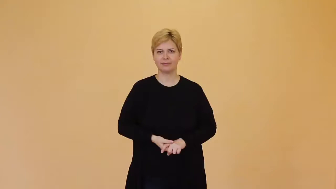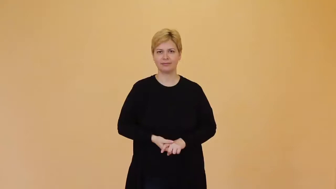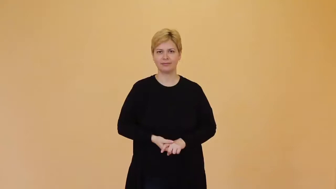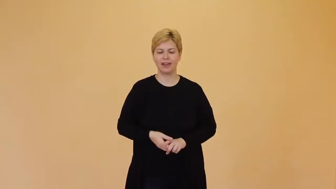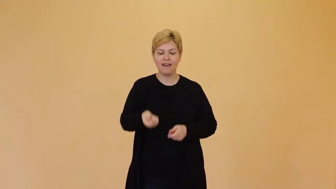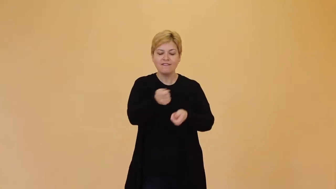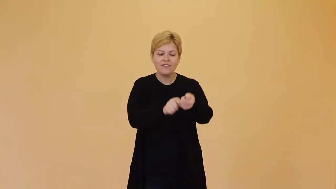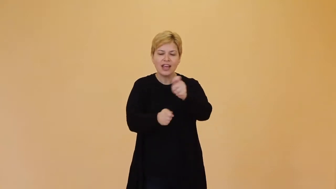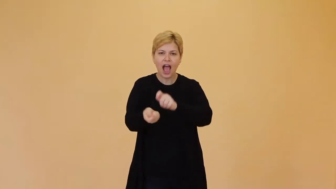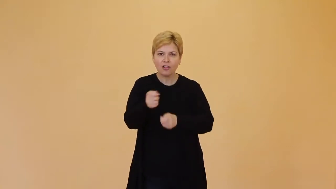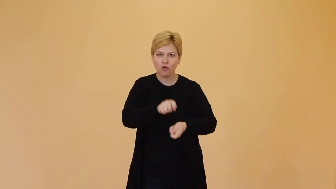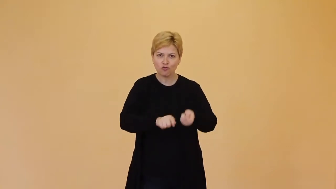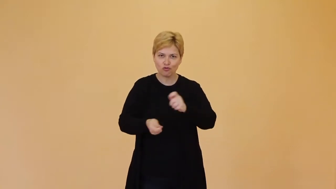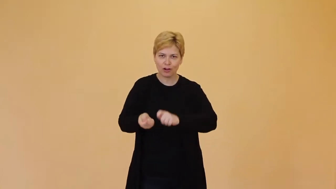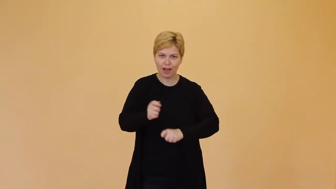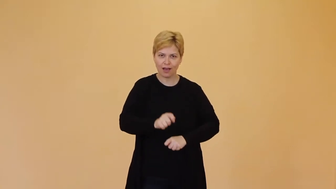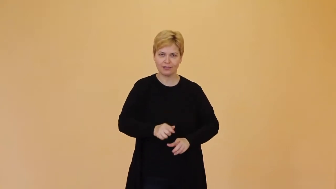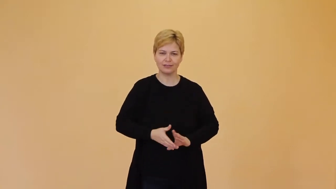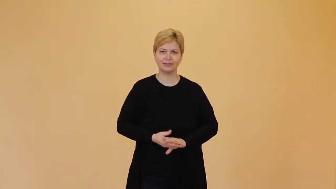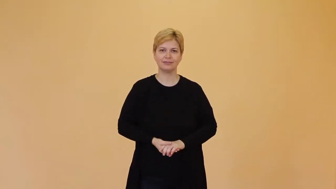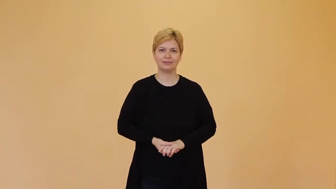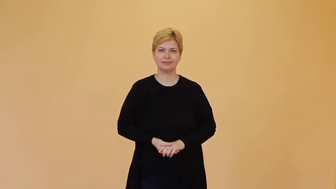vianočka